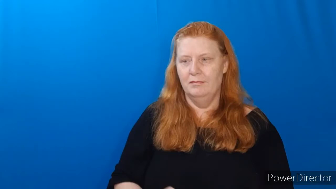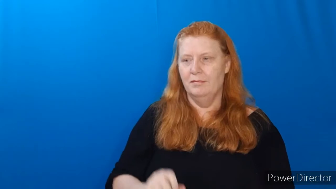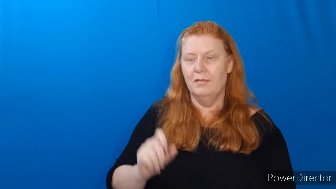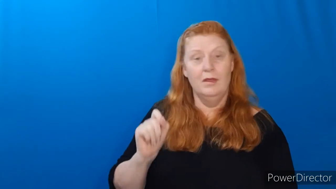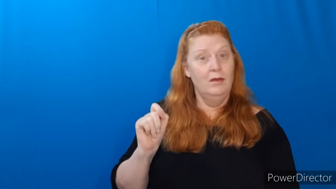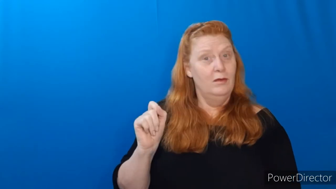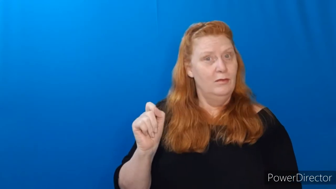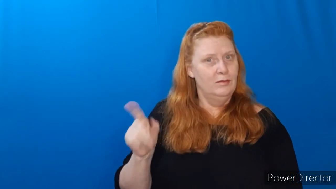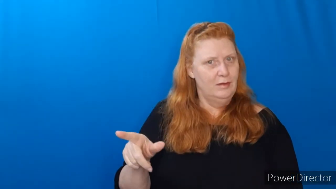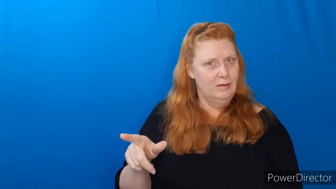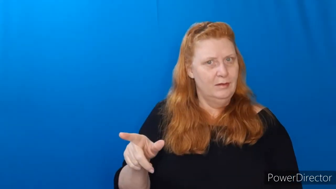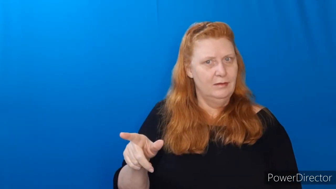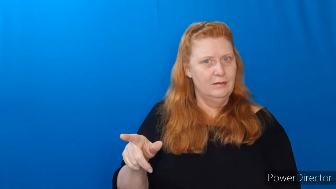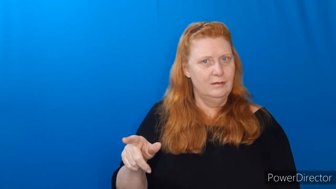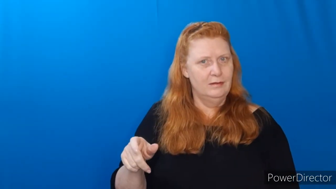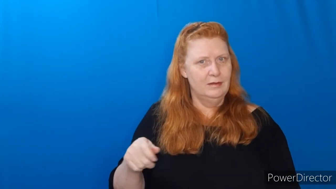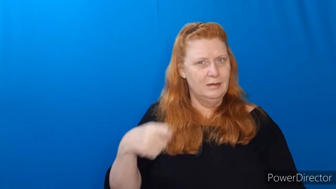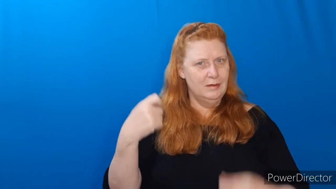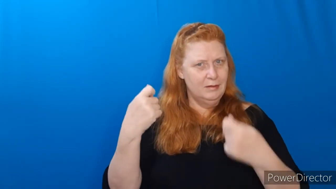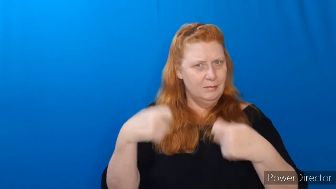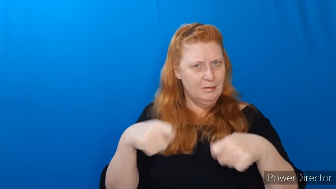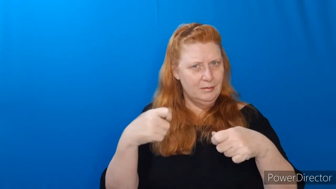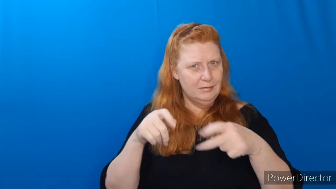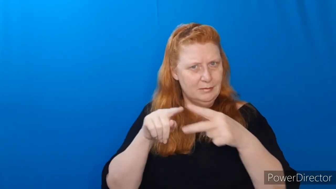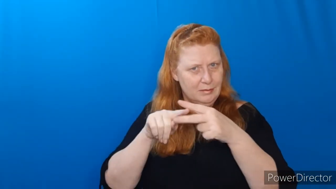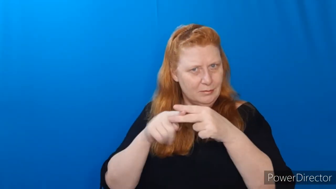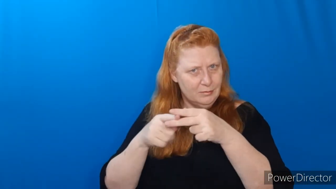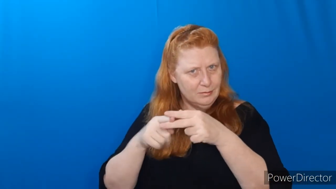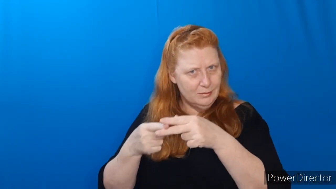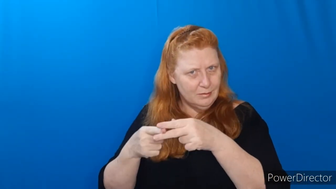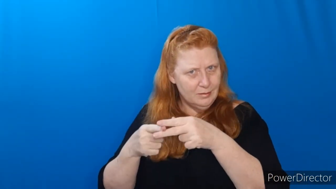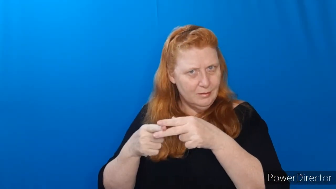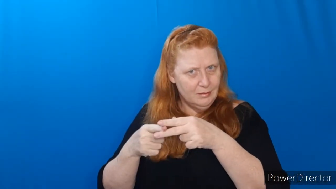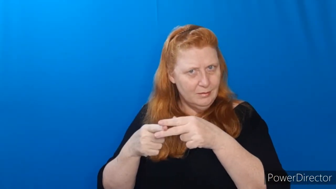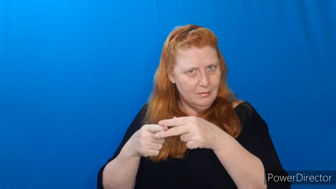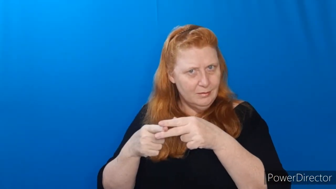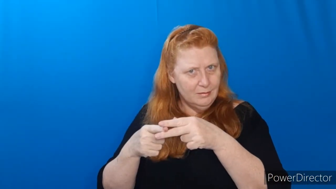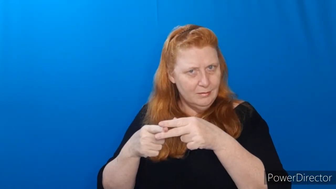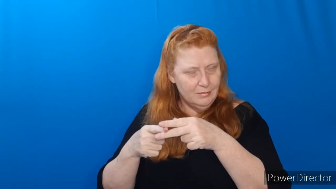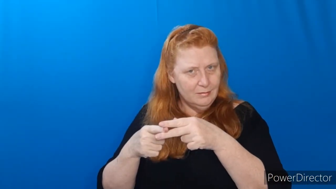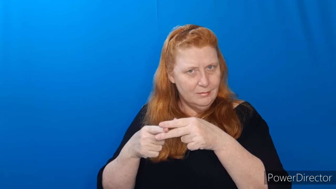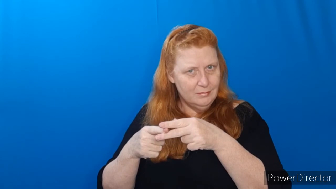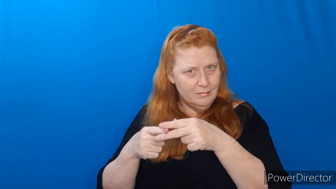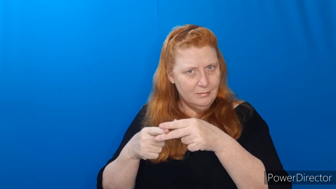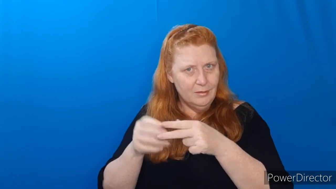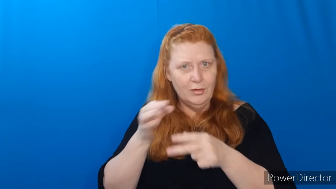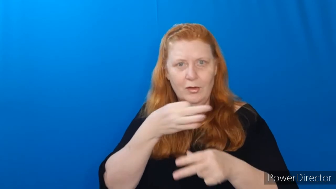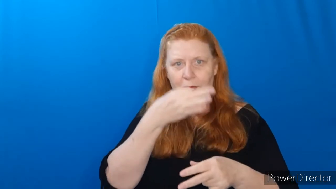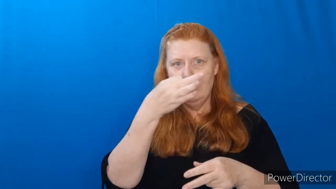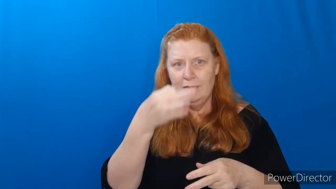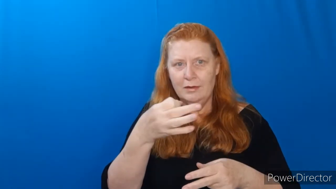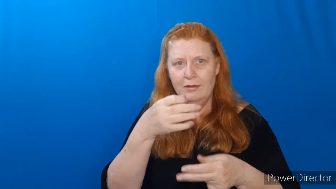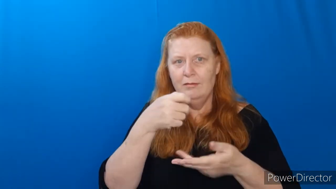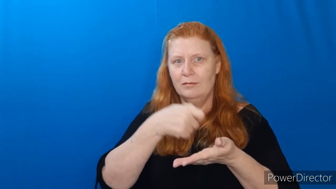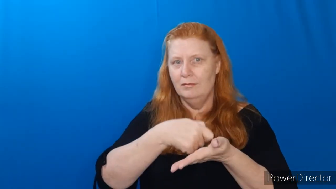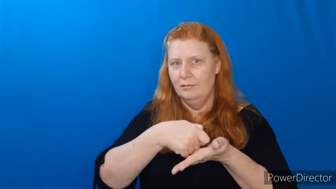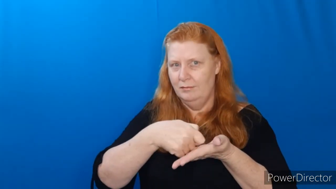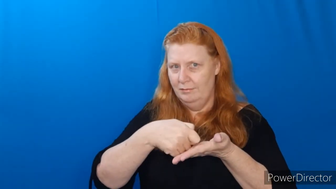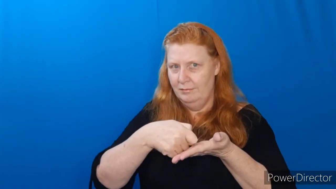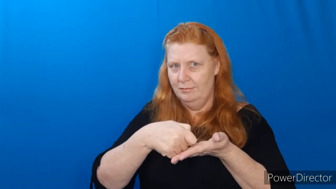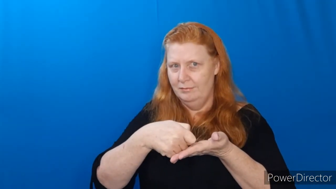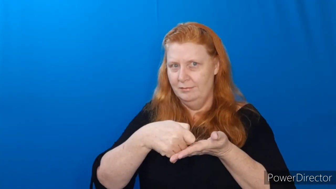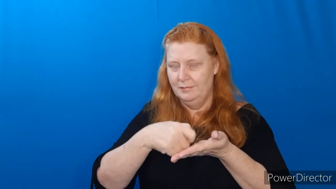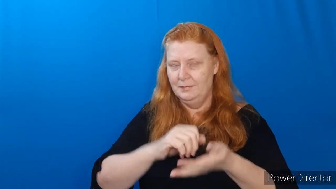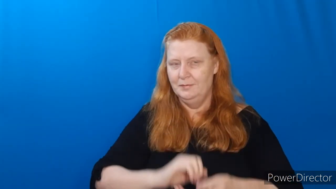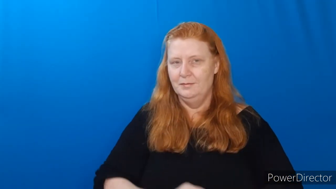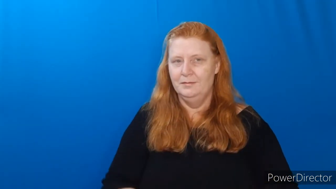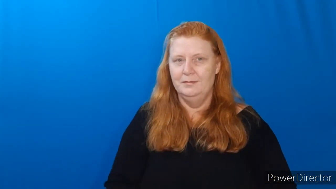Sugestões de mudar o TELEGRAN